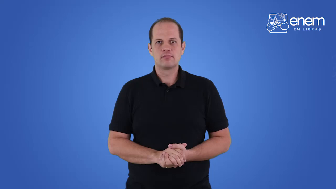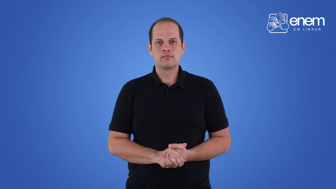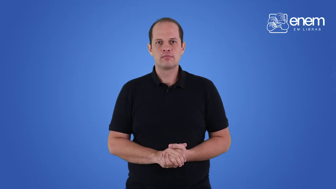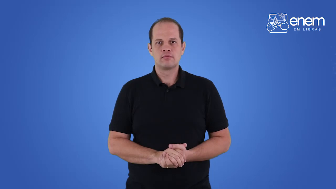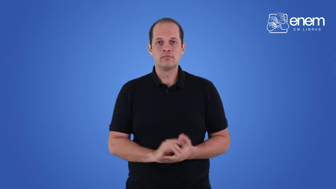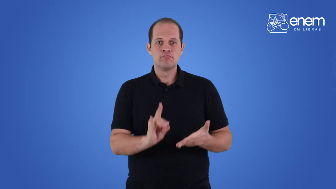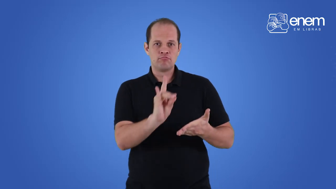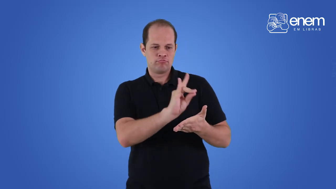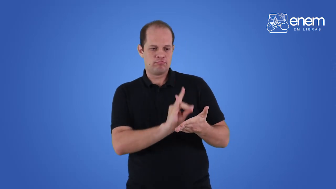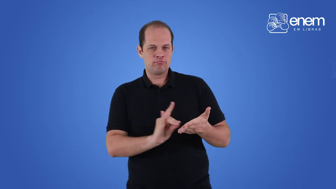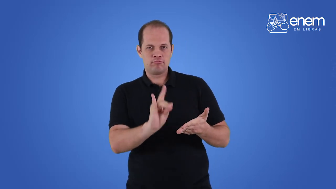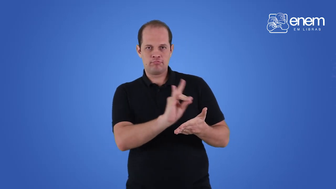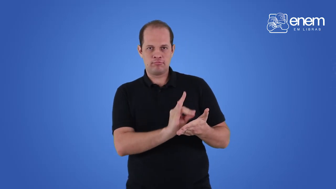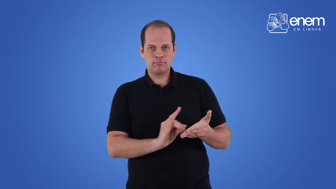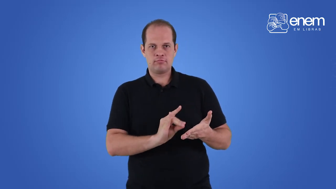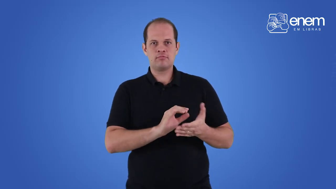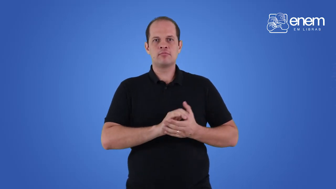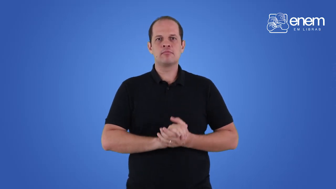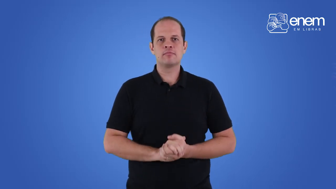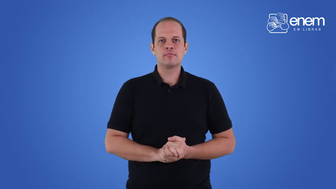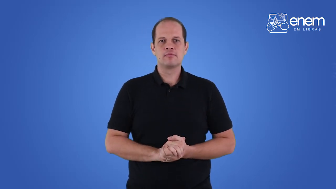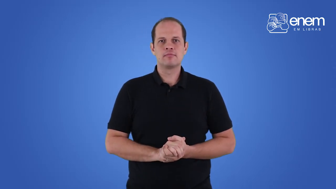Design